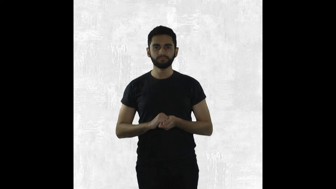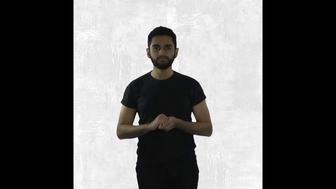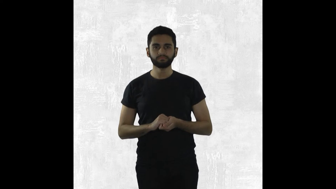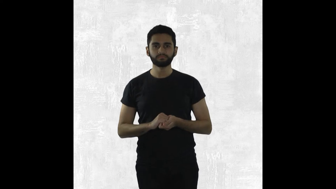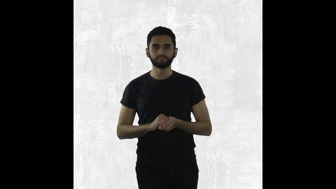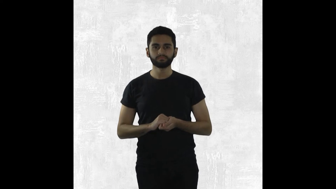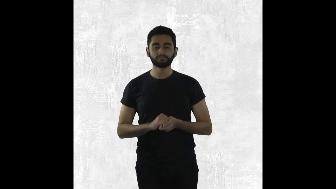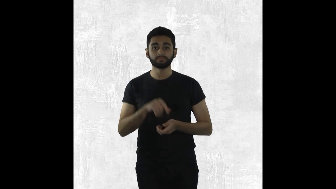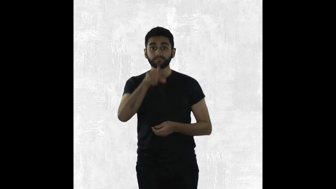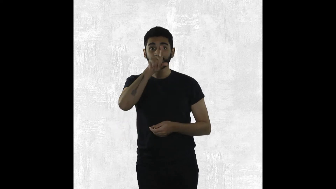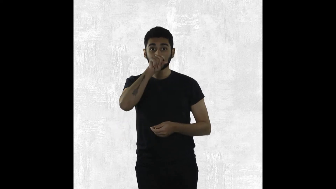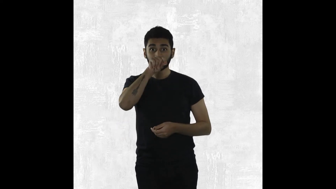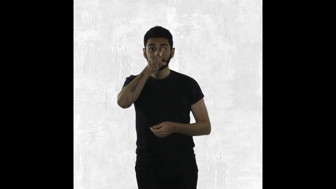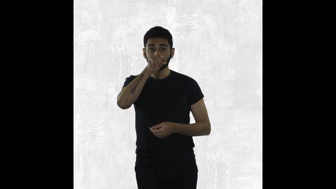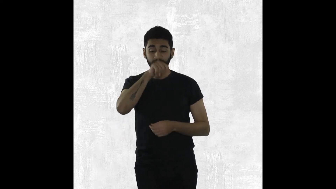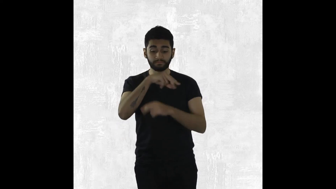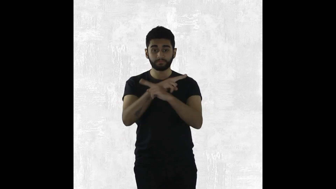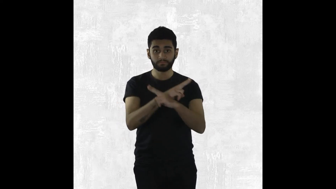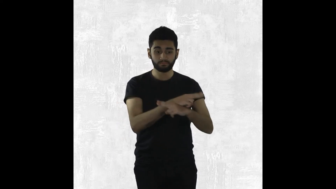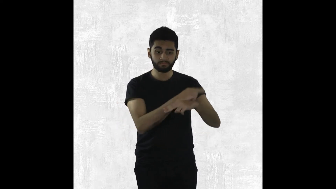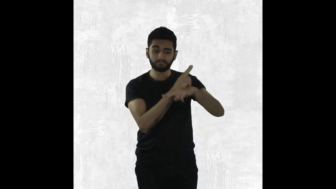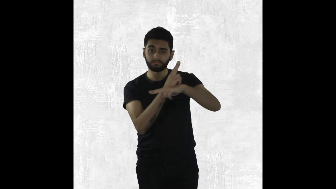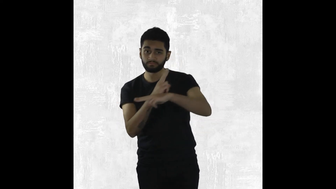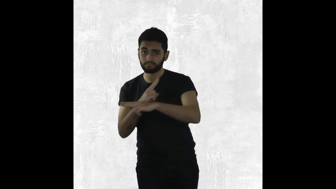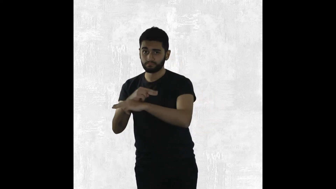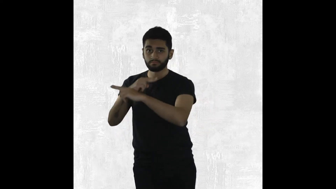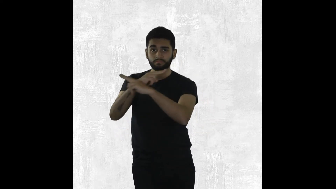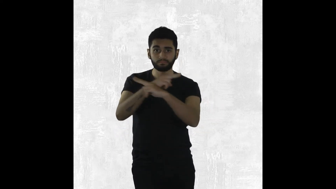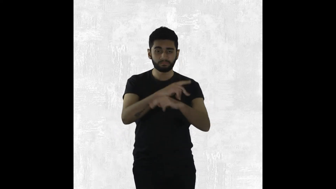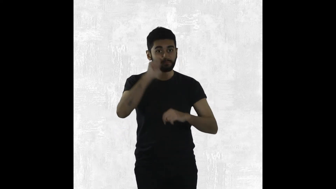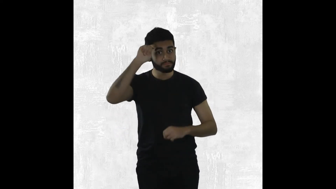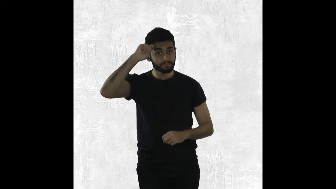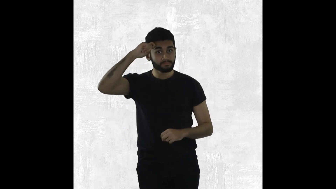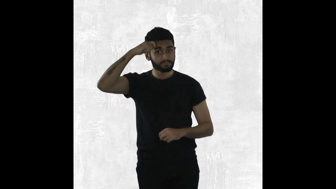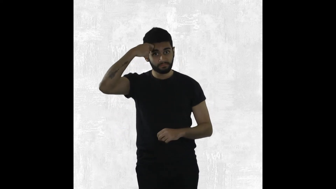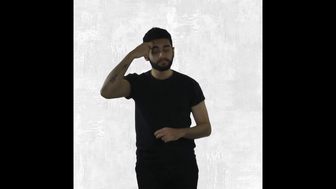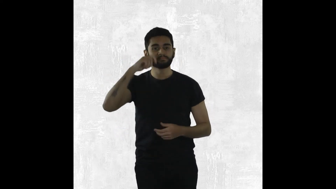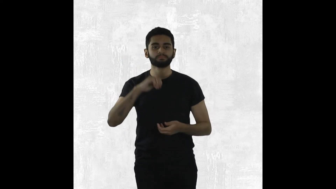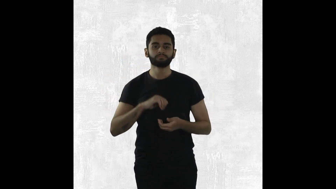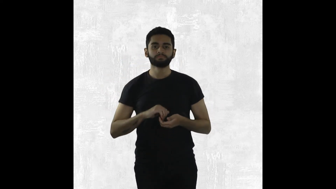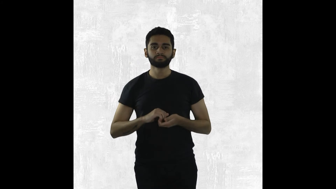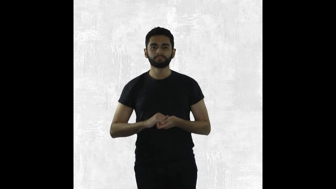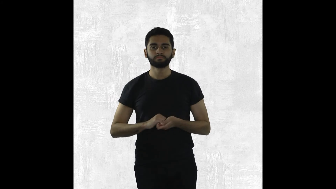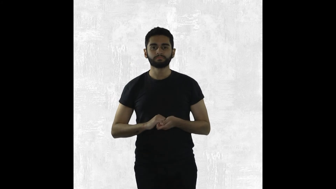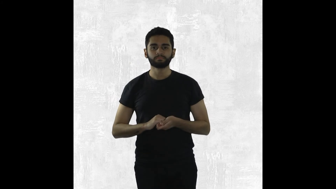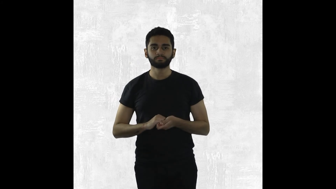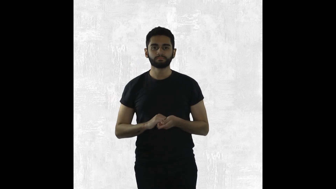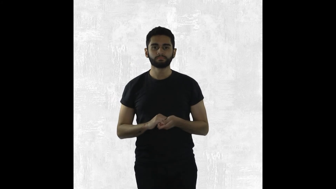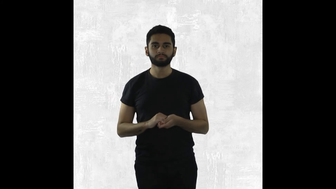Albatroz real do sul